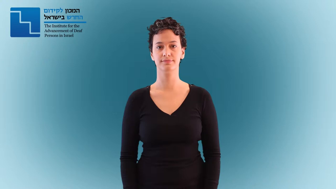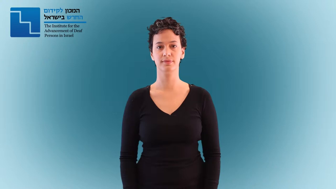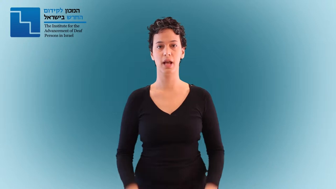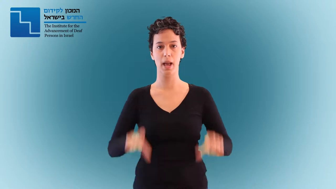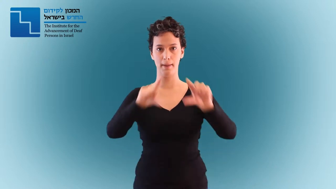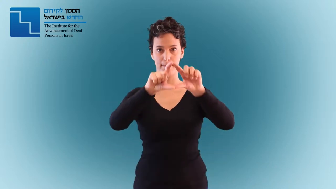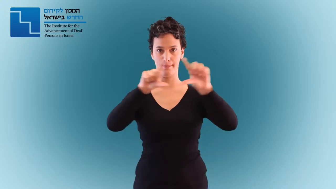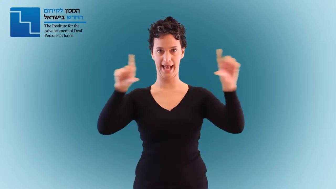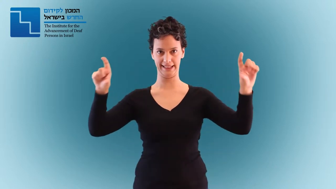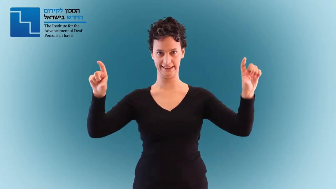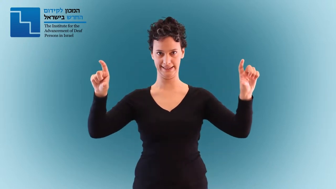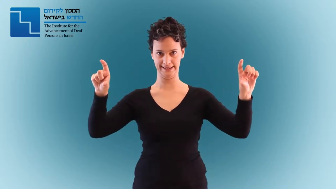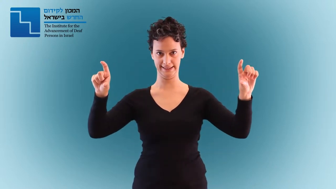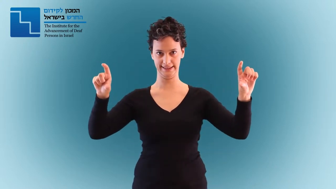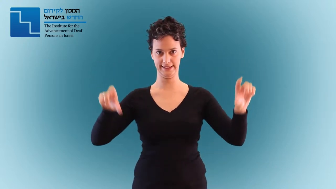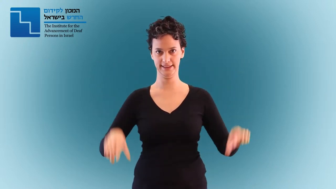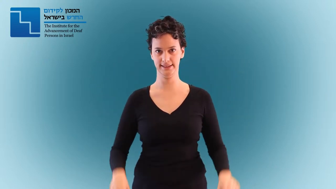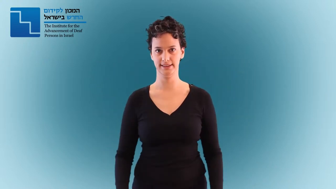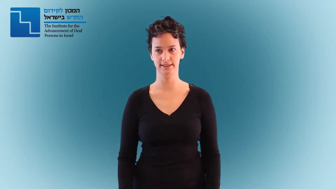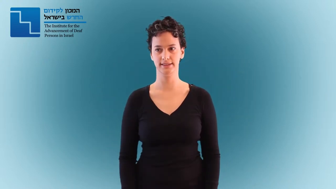פס